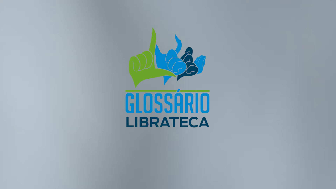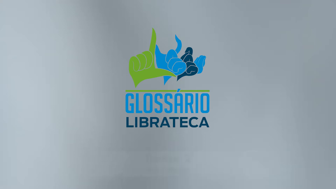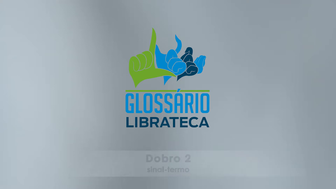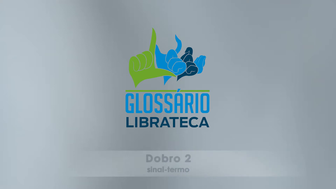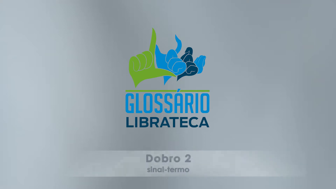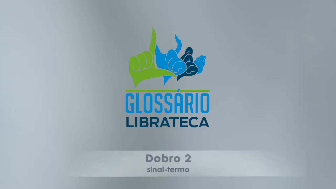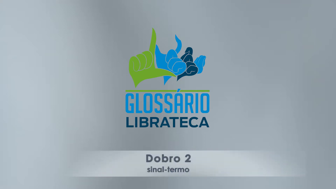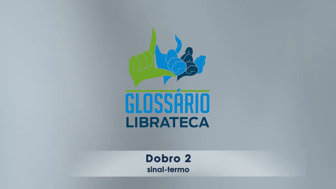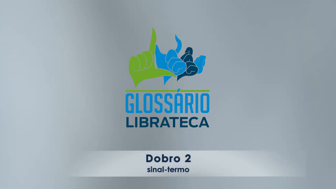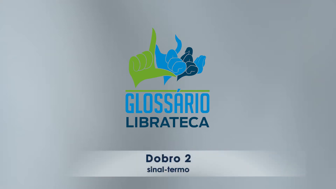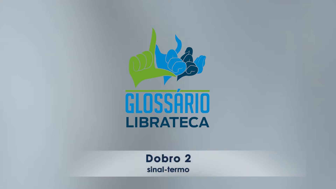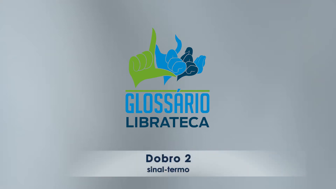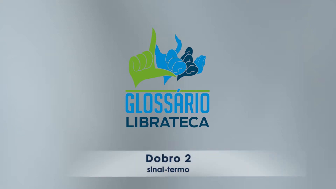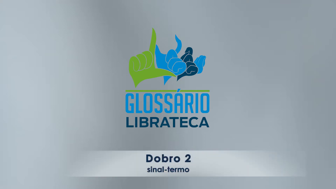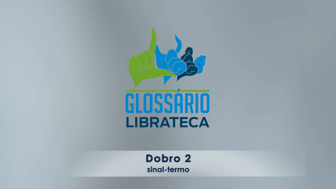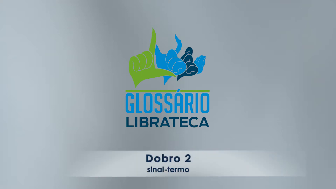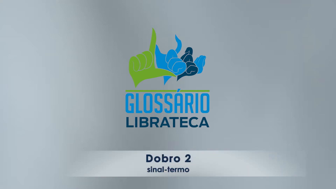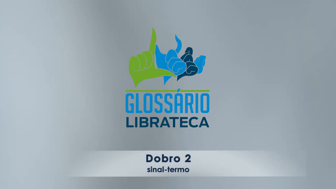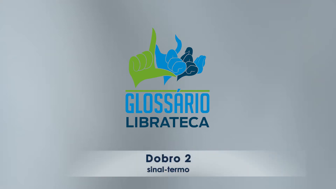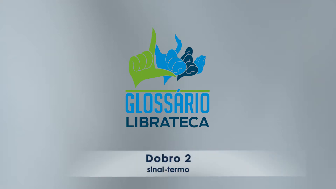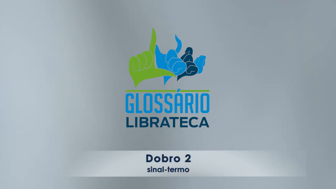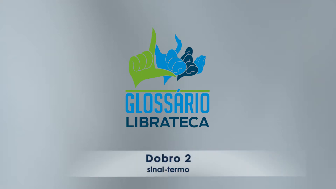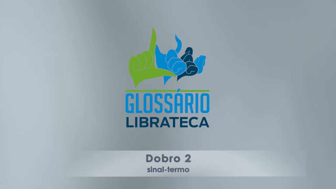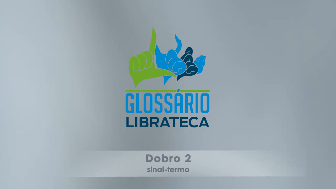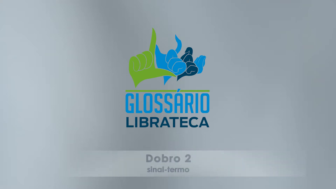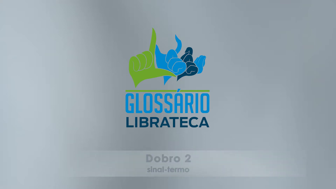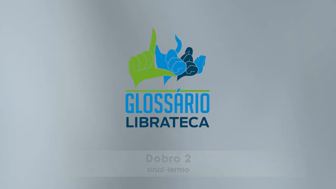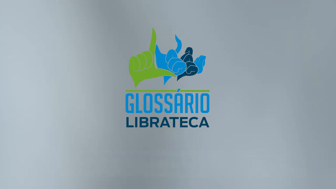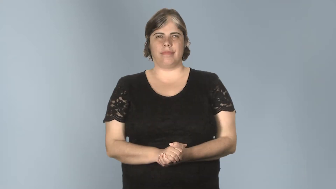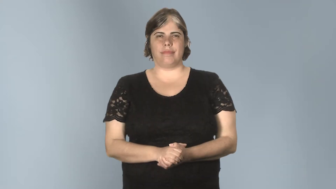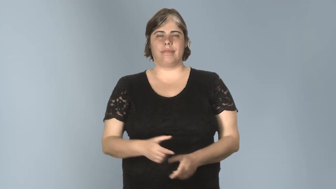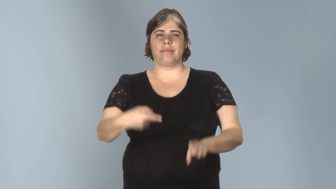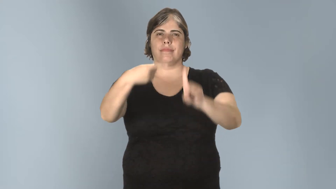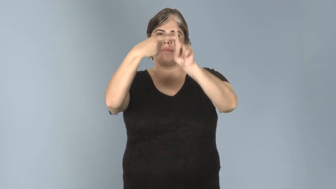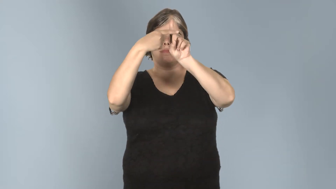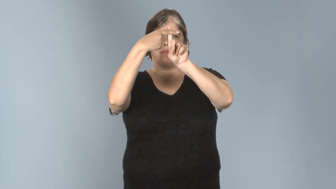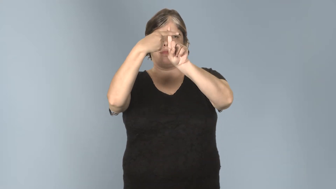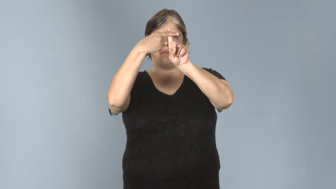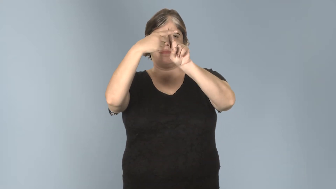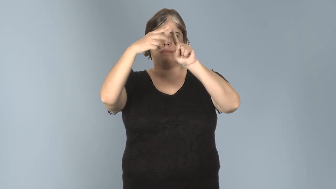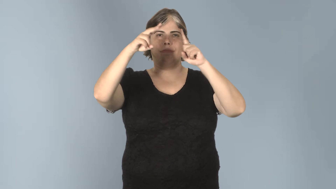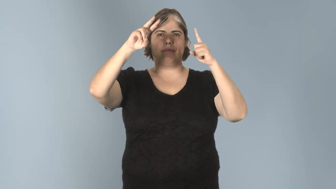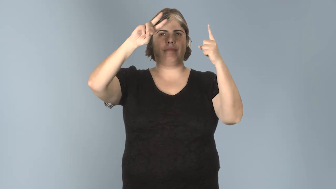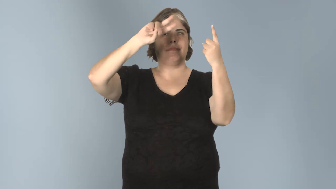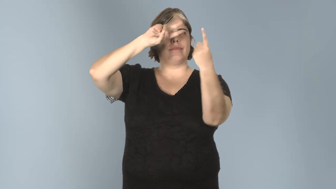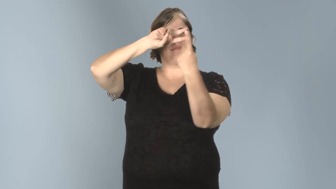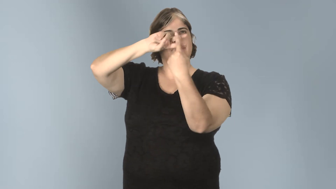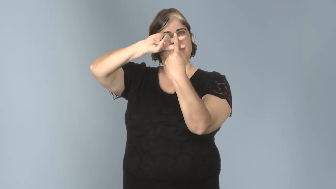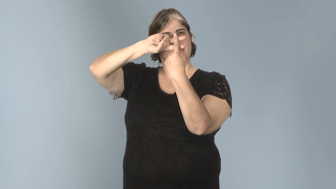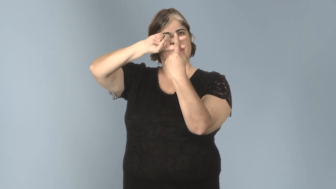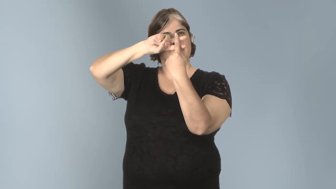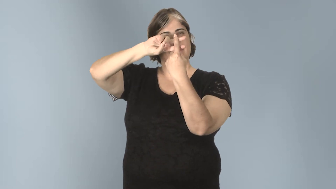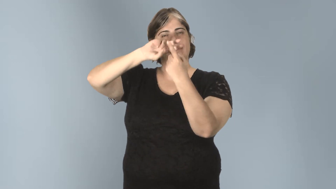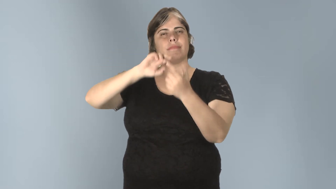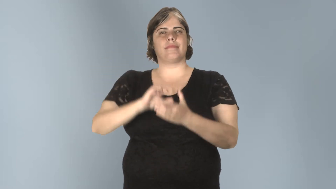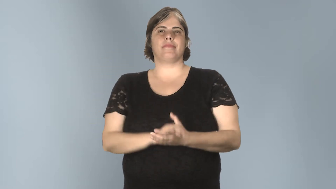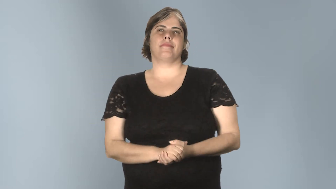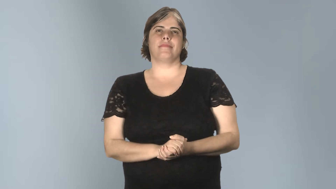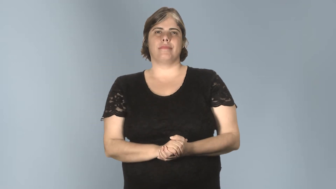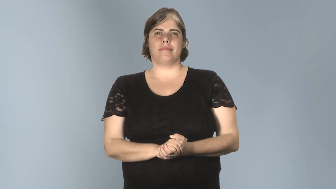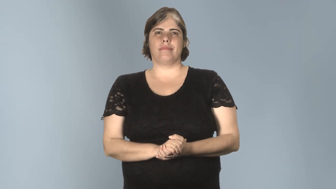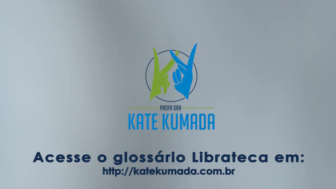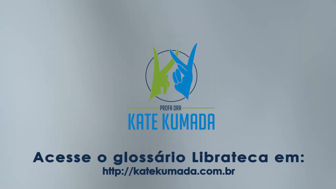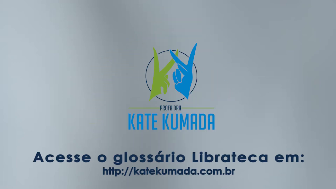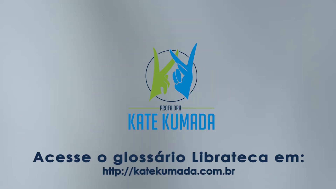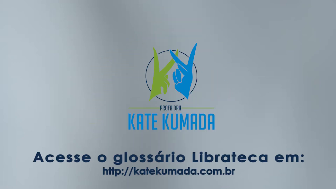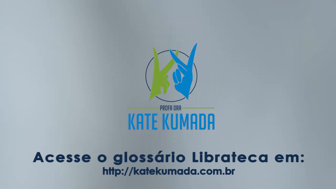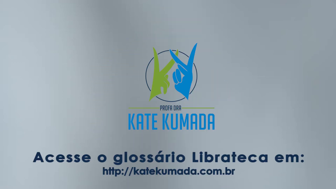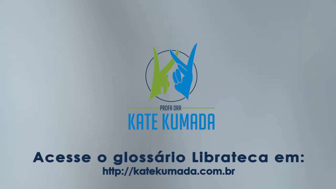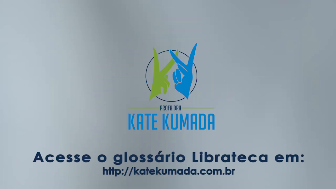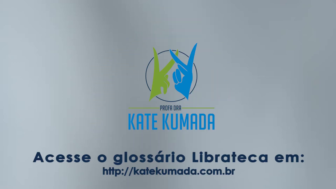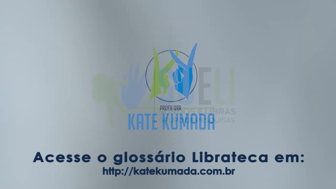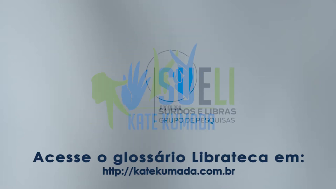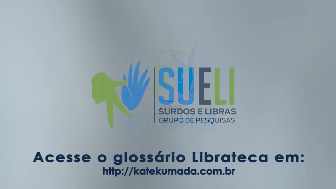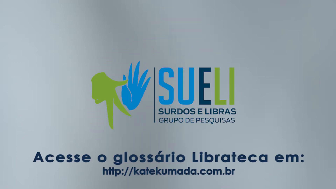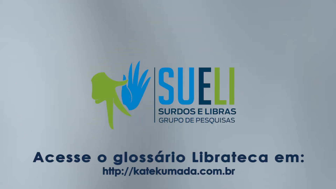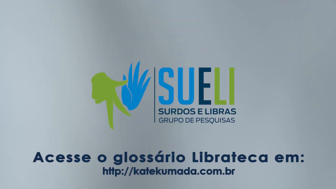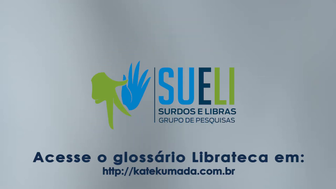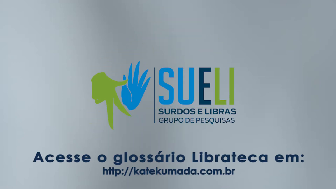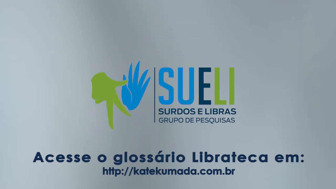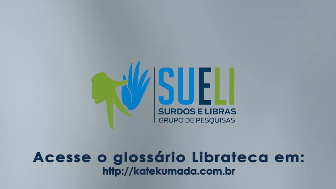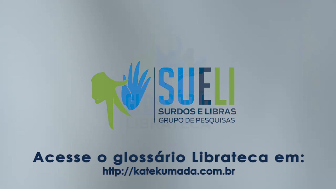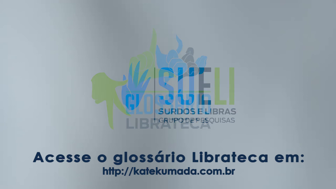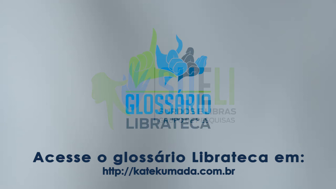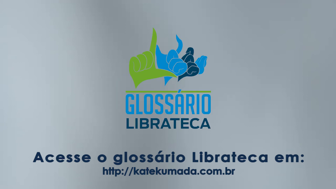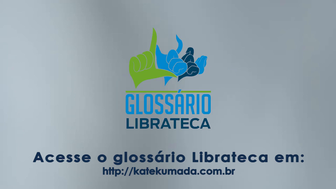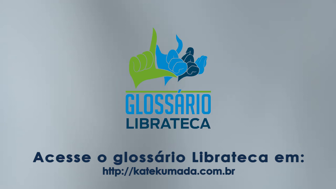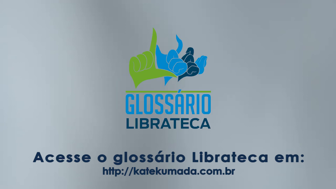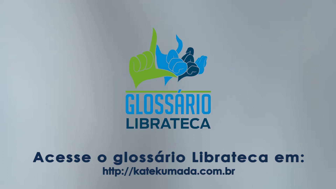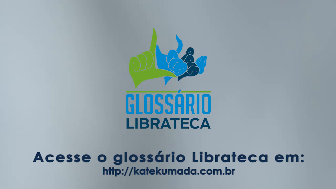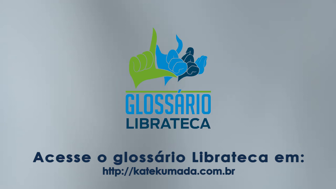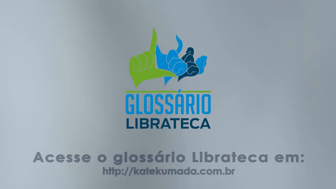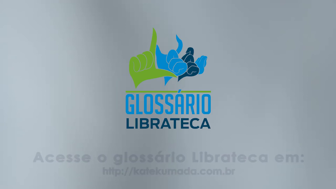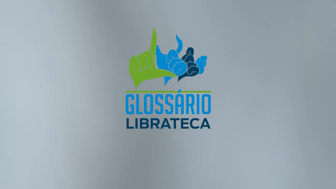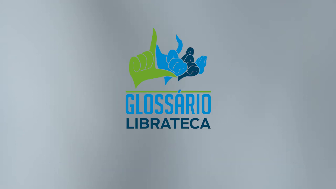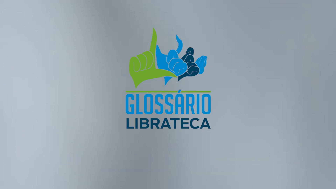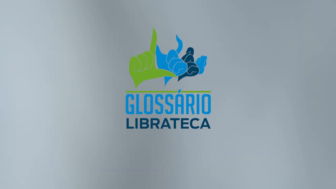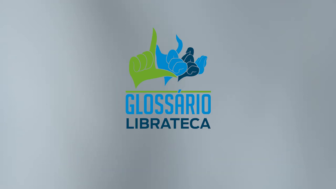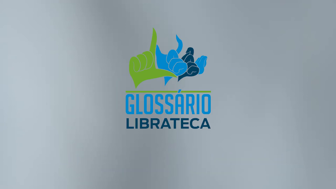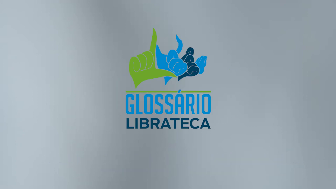Dobro